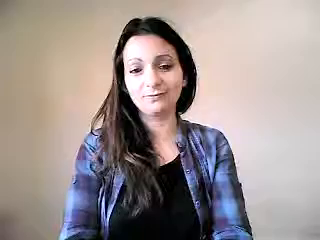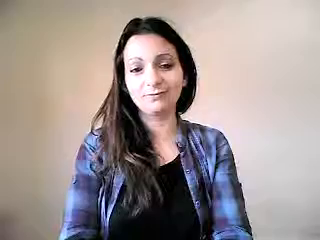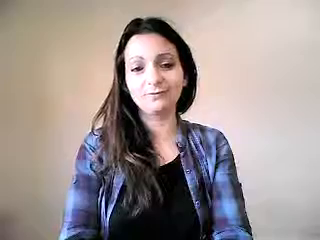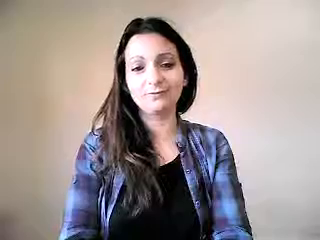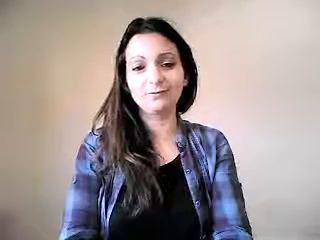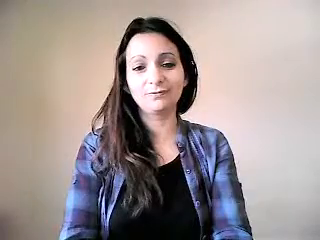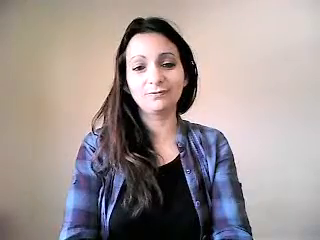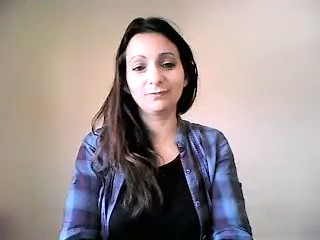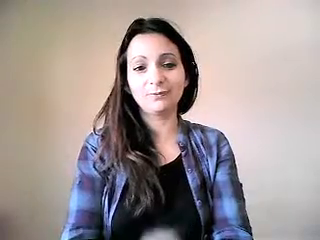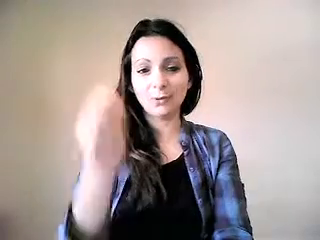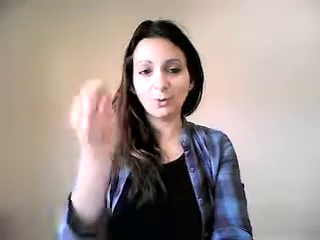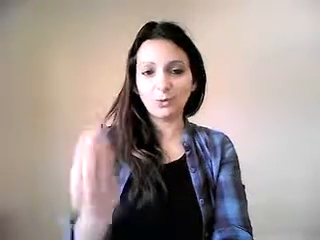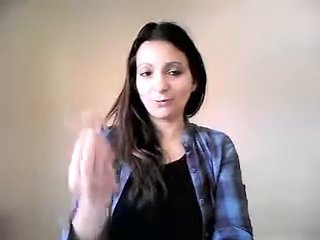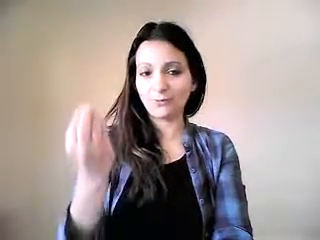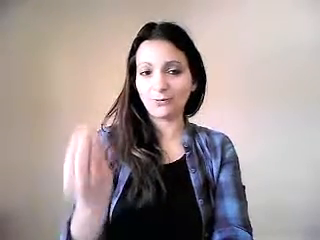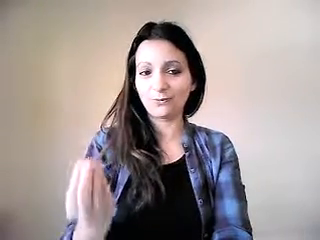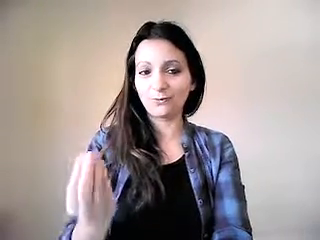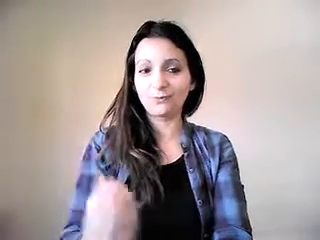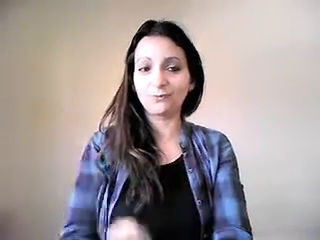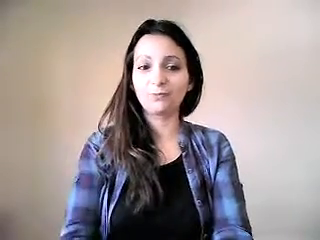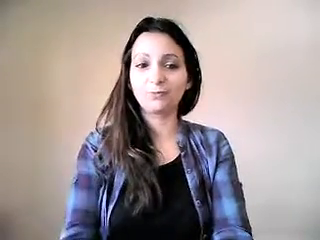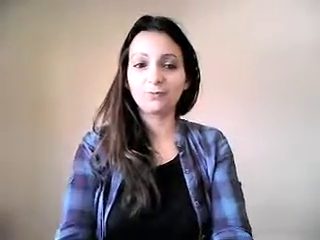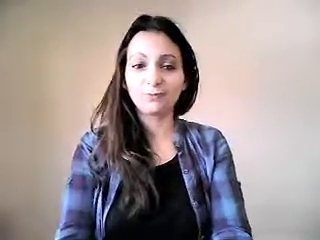enfant